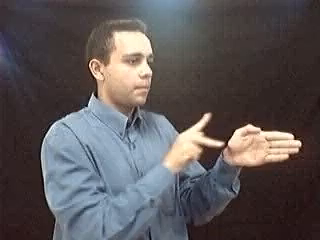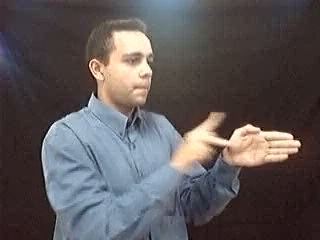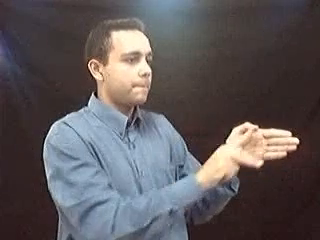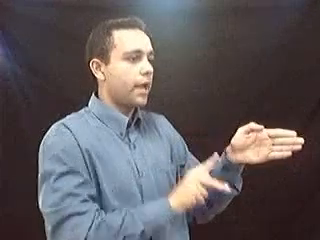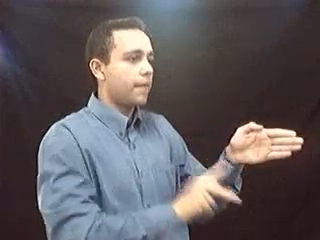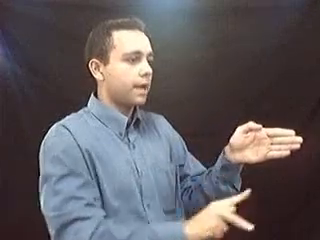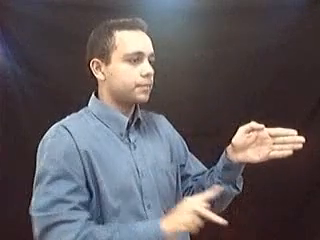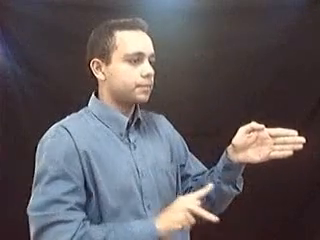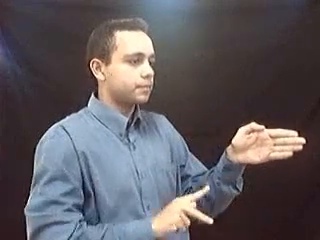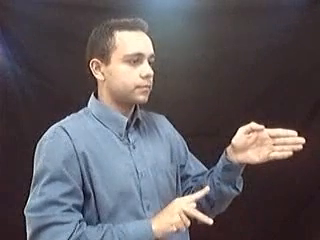poema